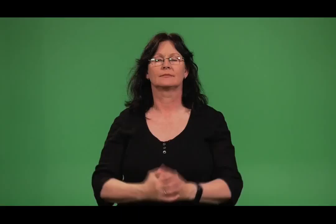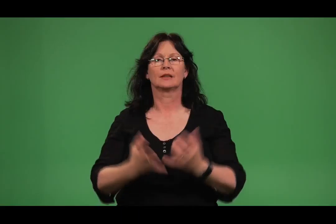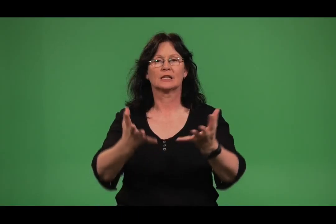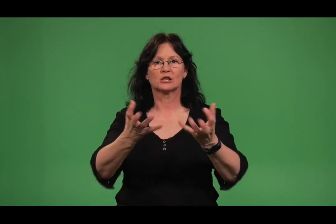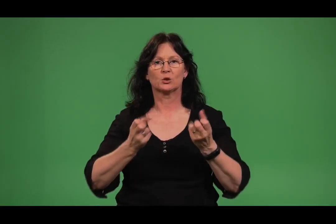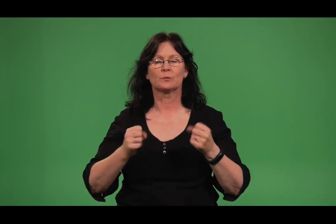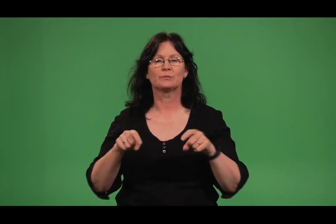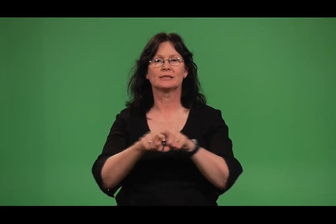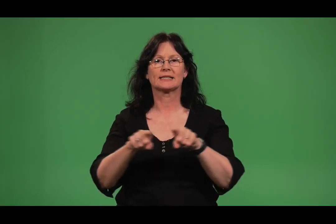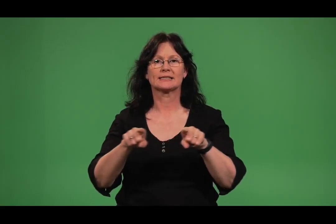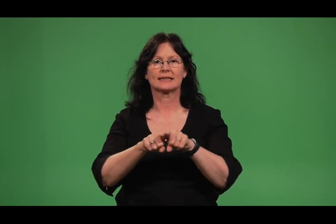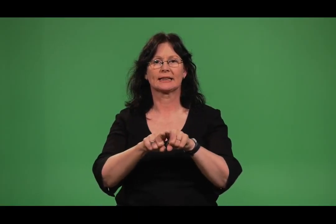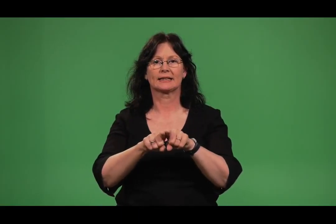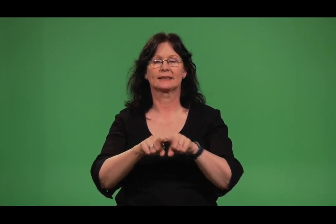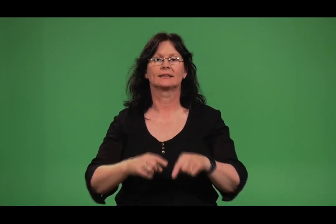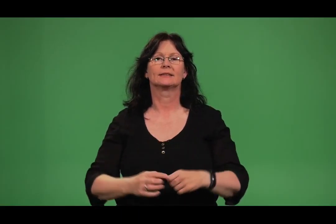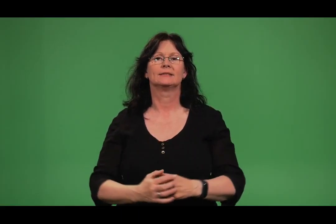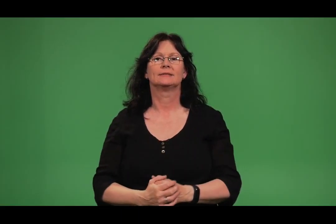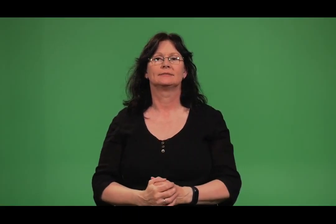Stjúpsystir